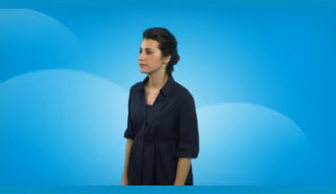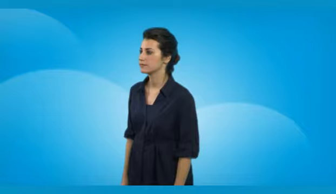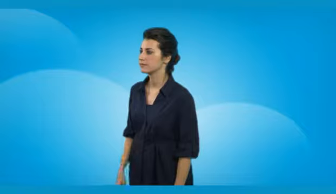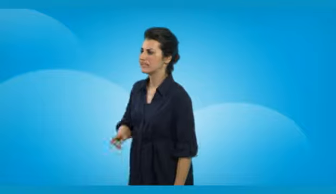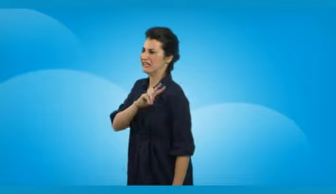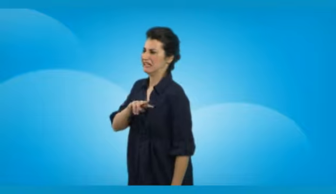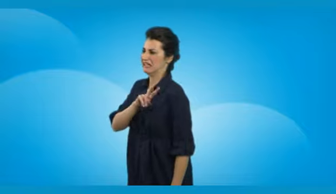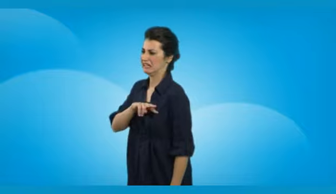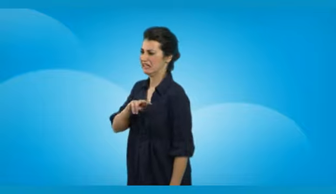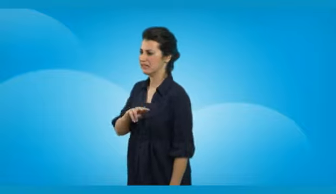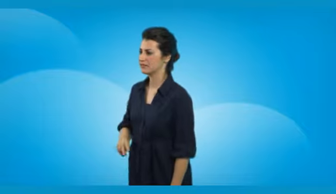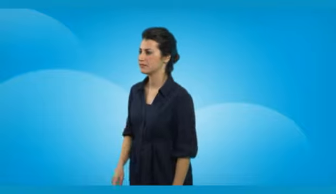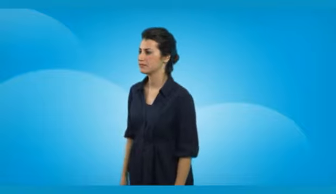Irigy